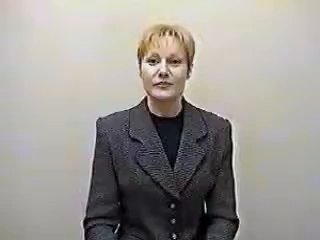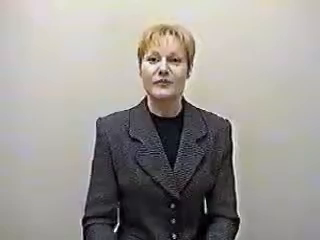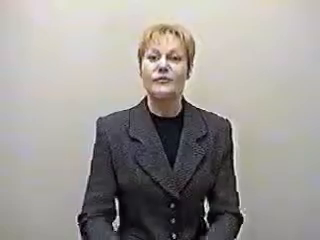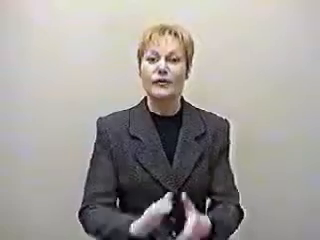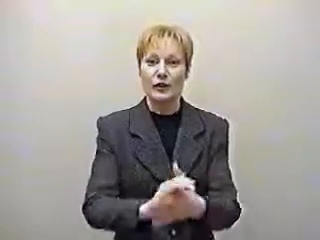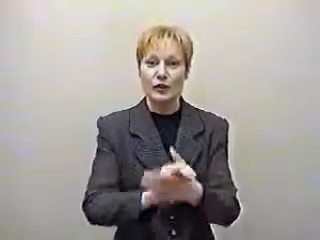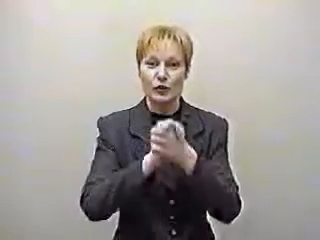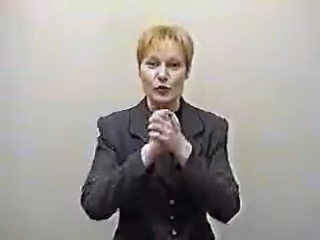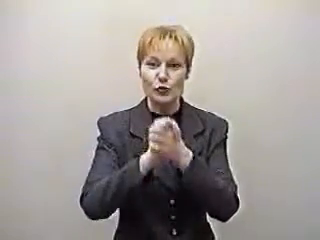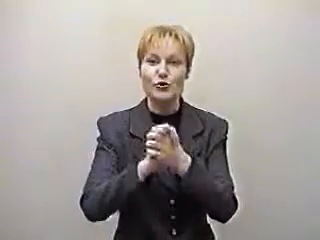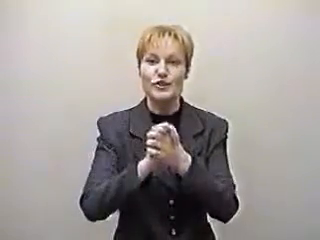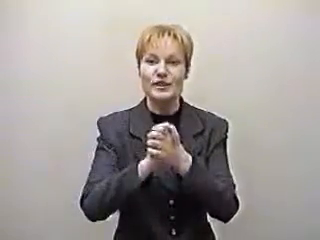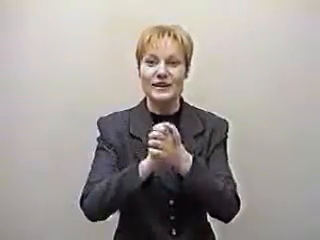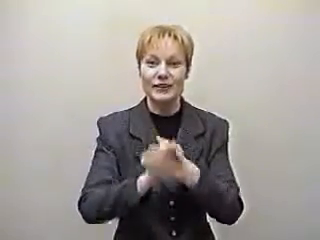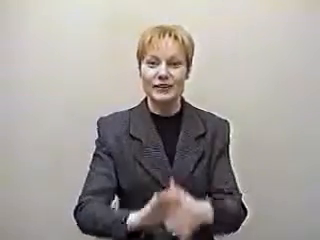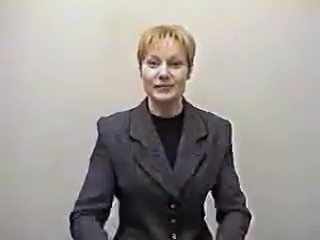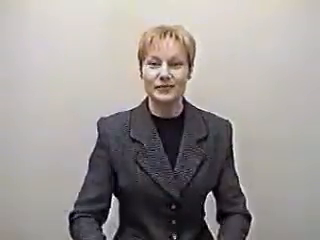дружеский